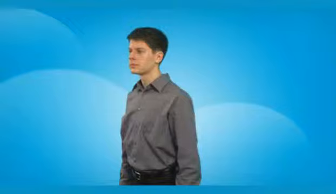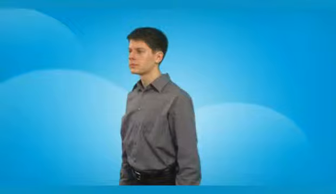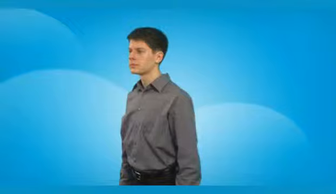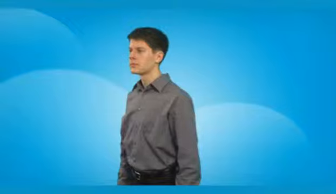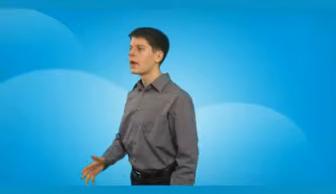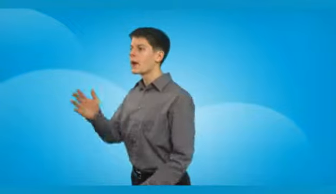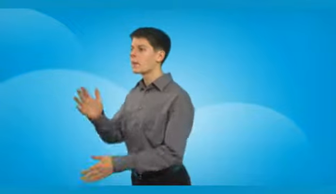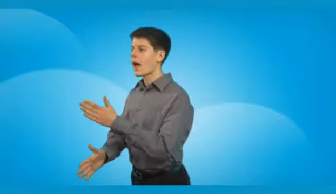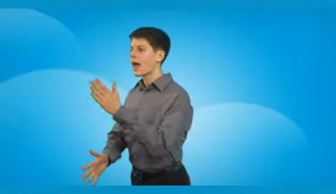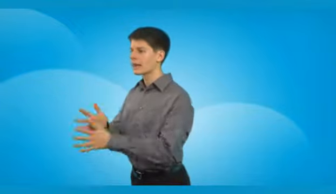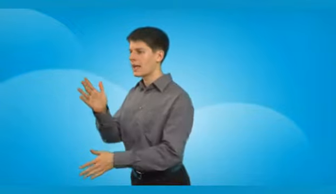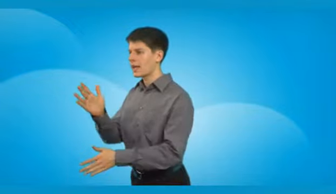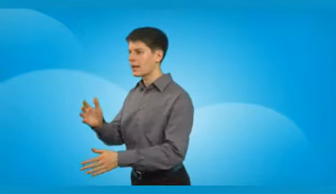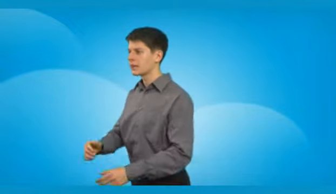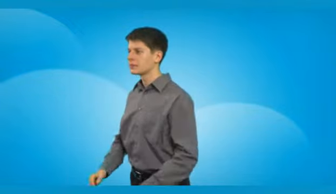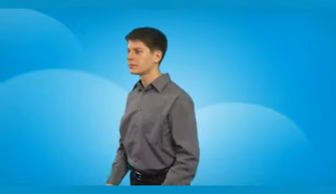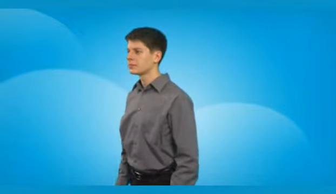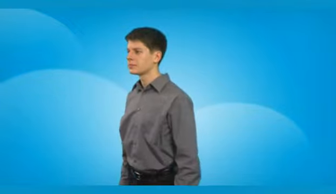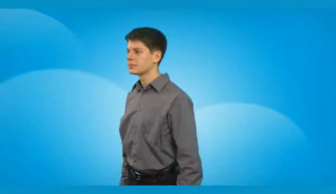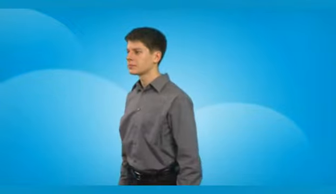Máté